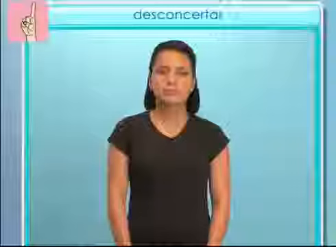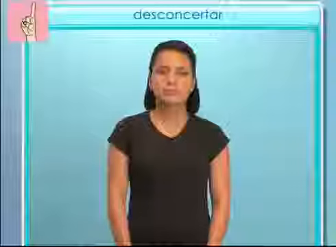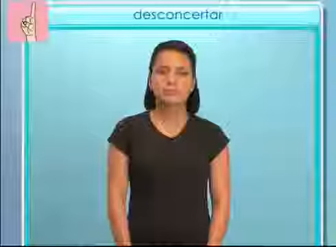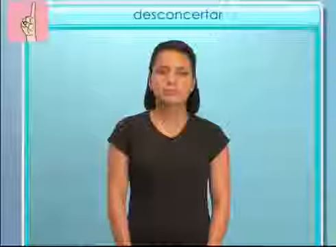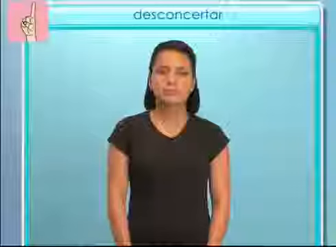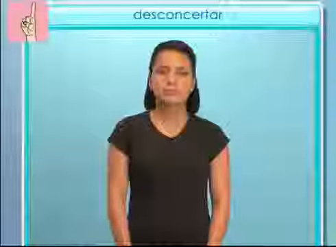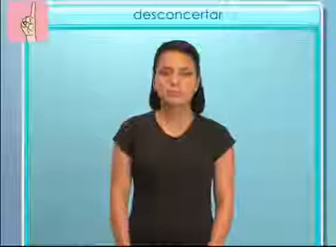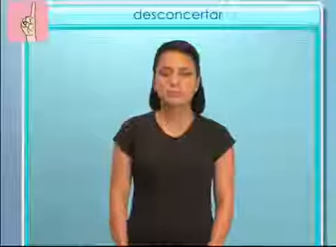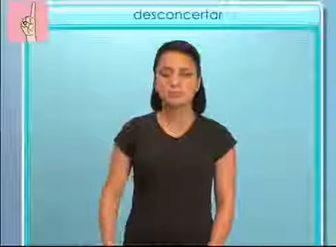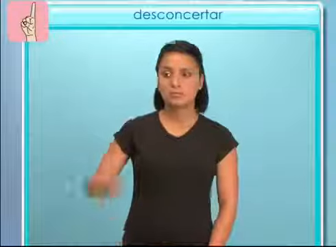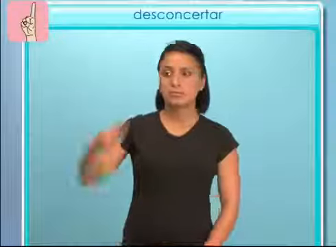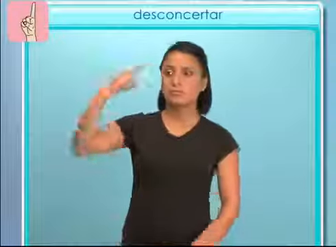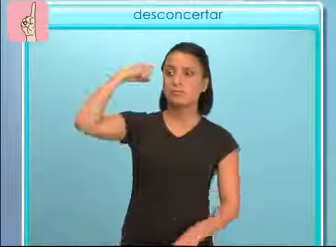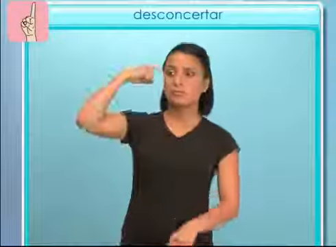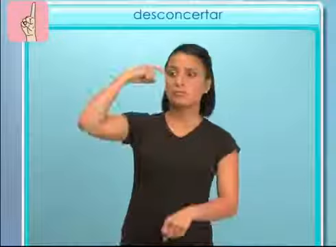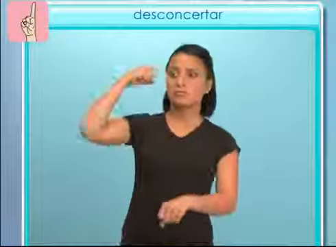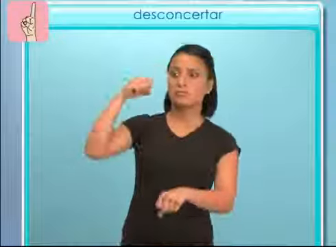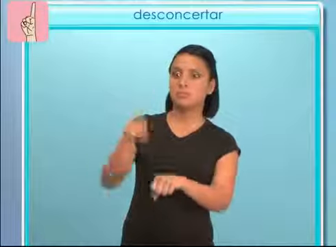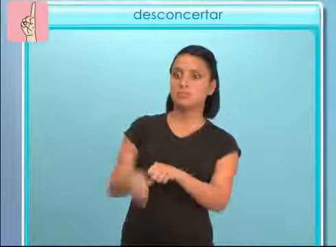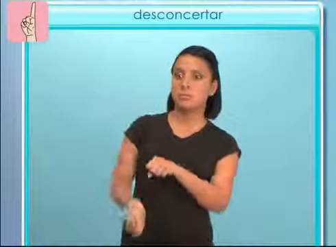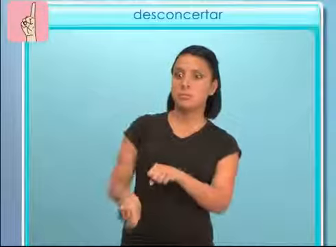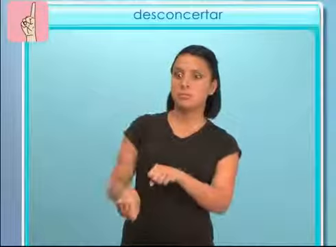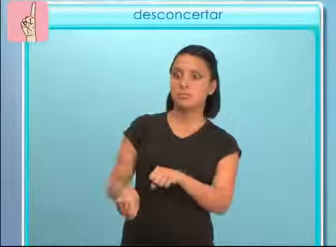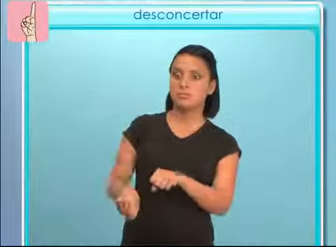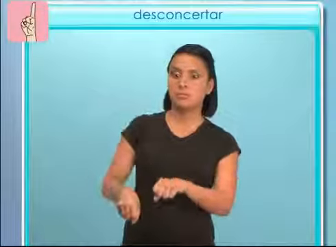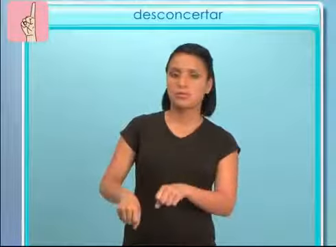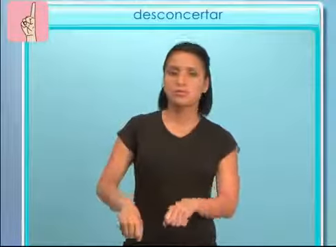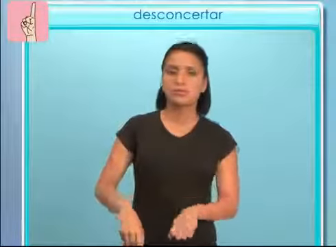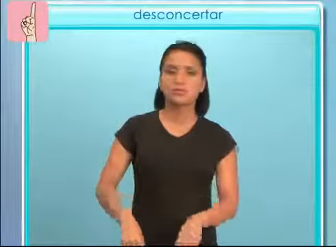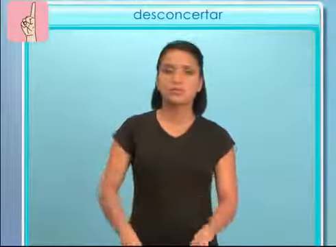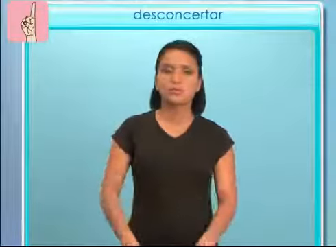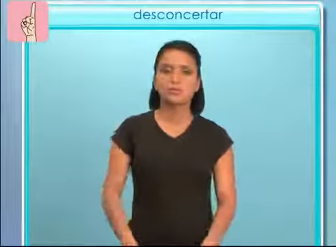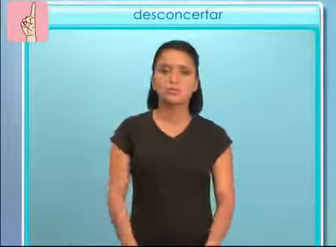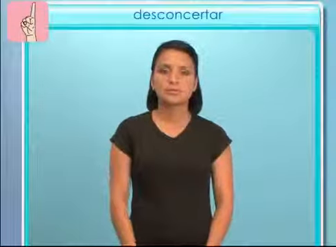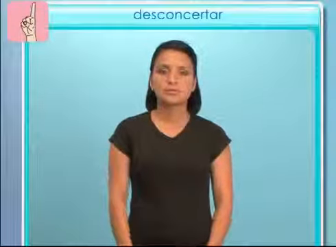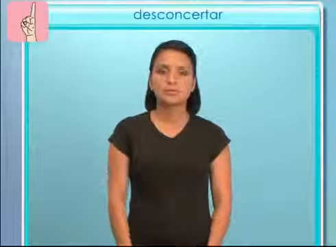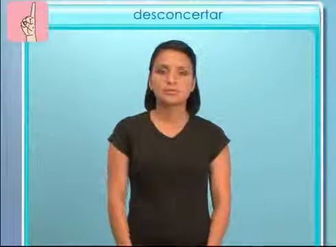DESCONCERTAR